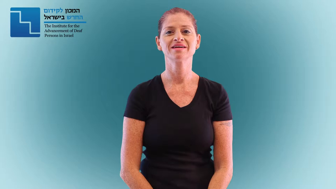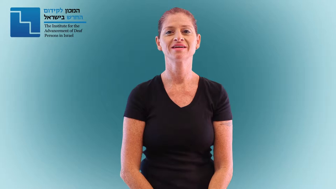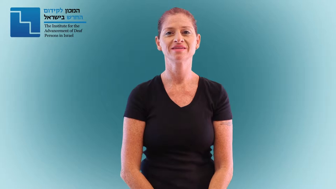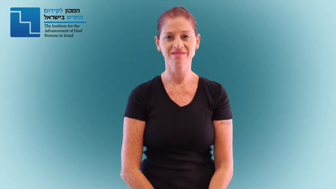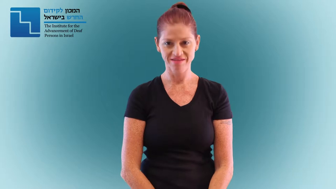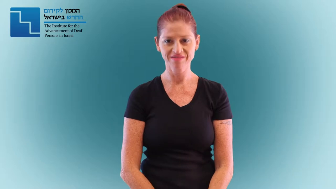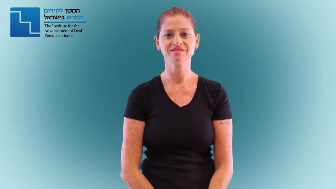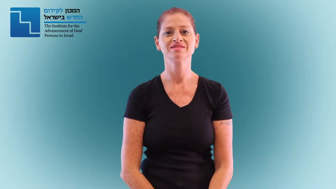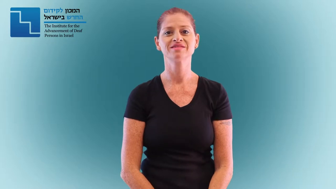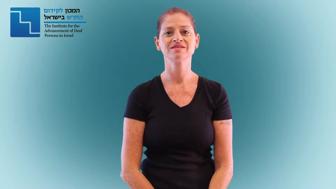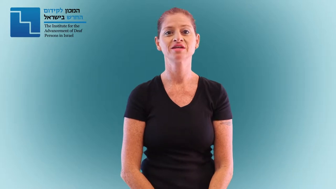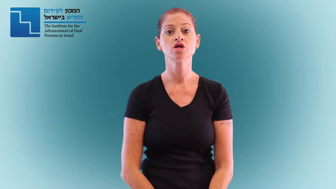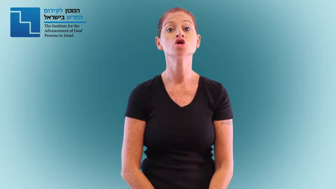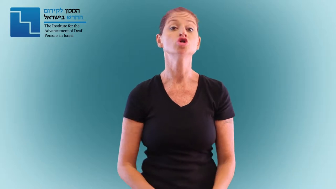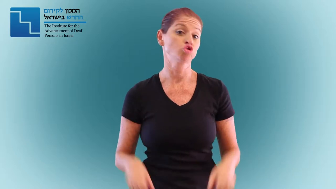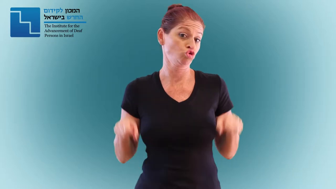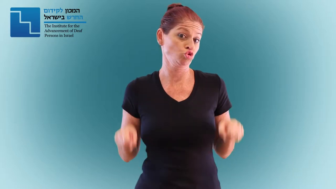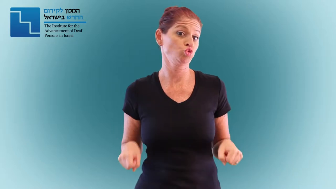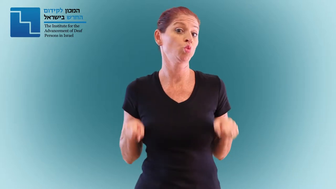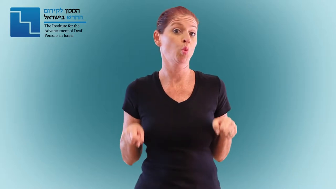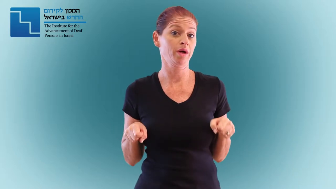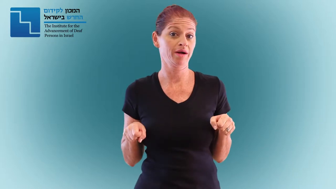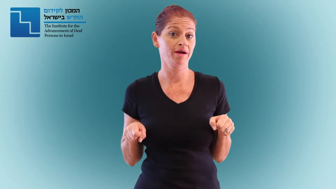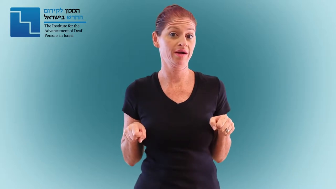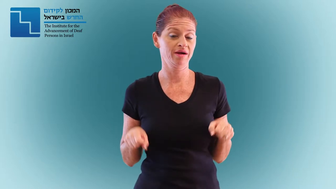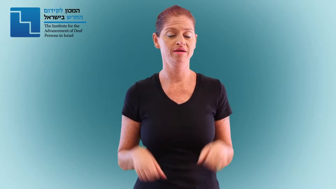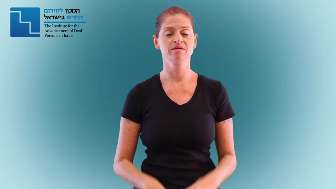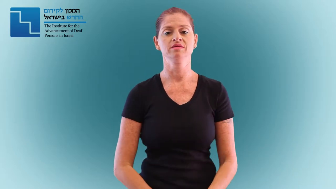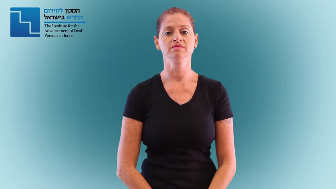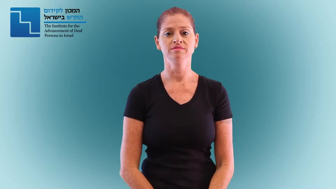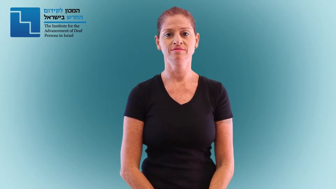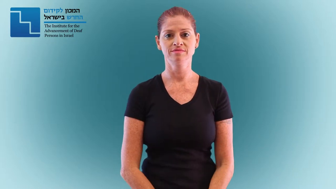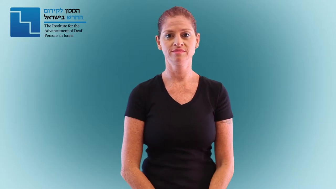שוק